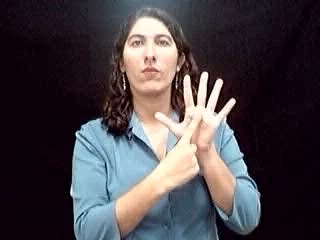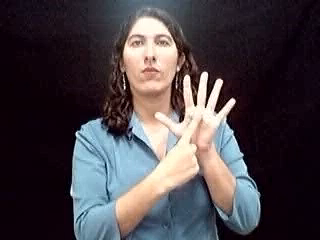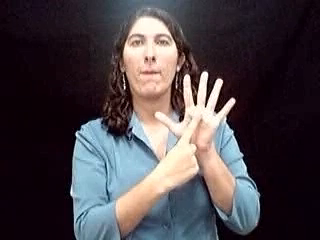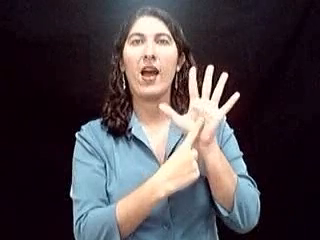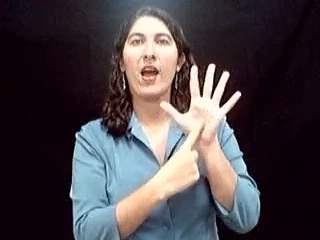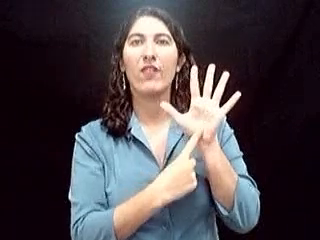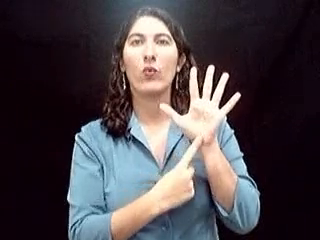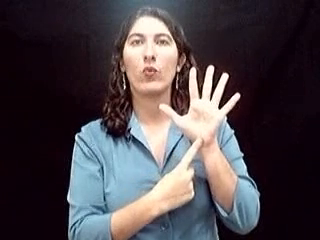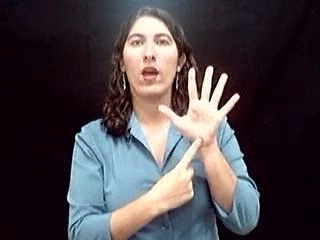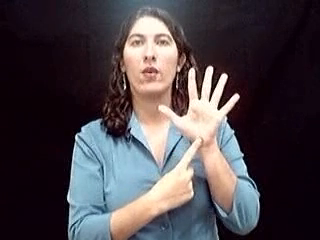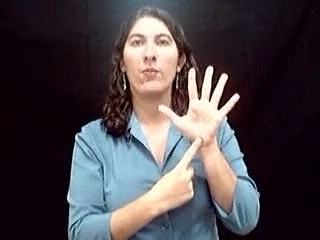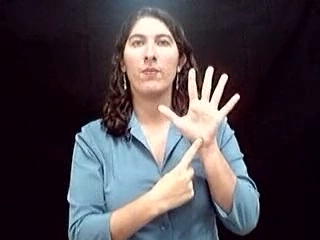barrafunda